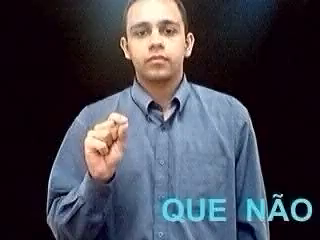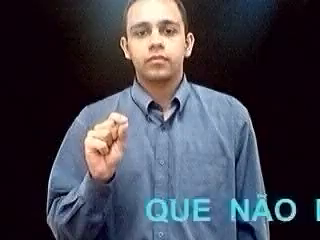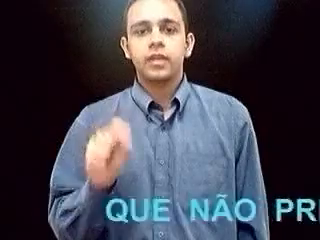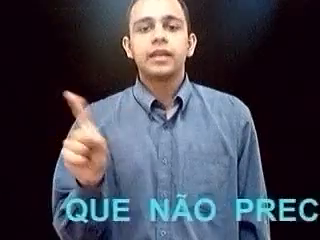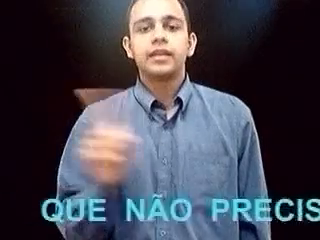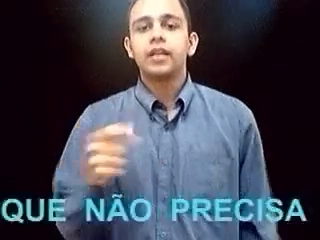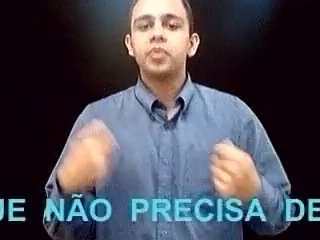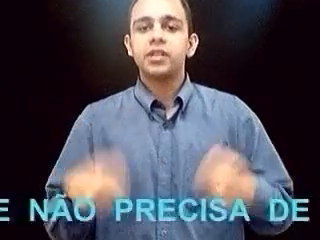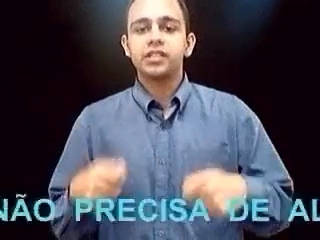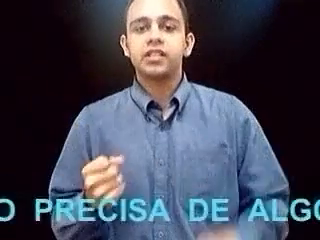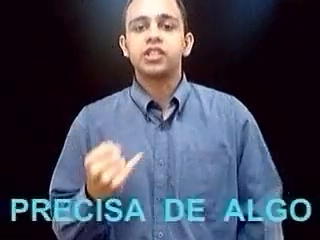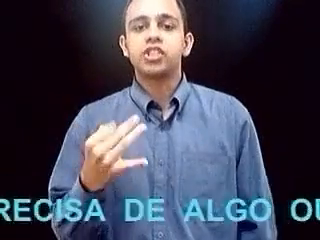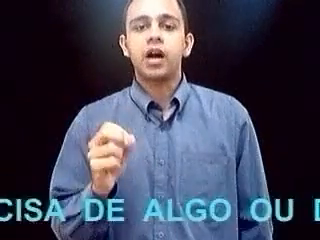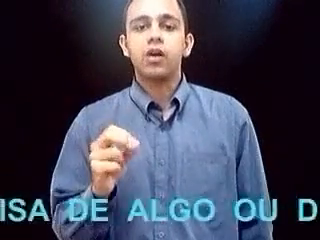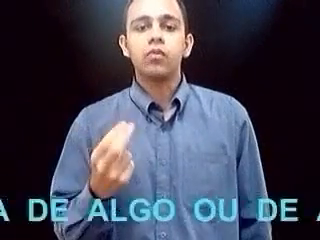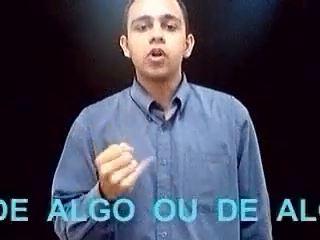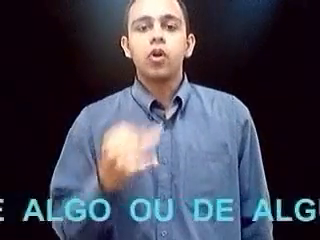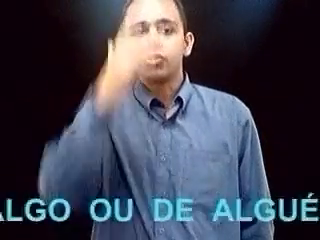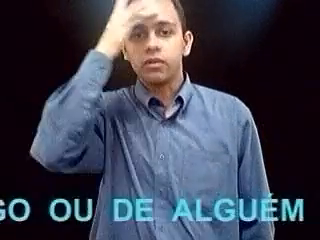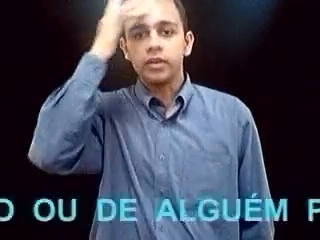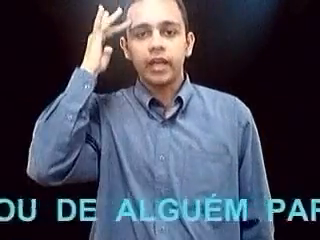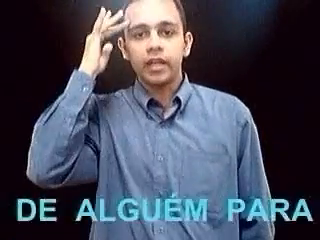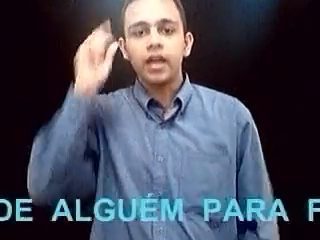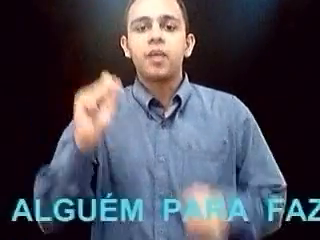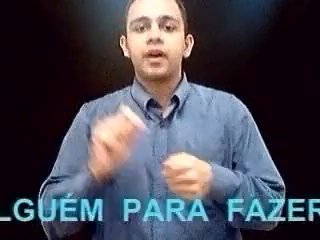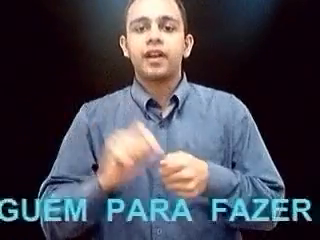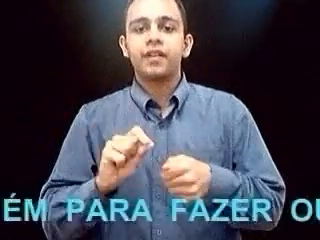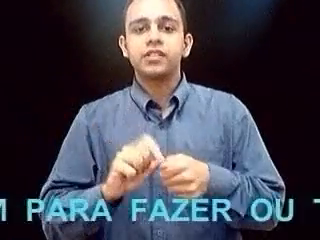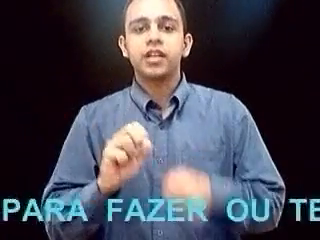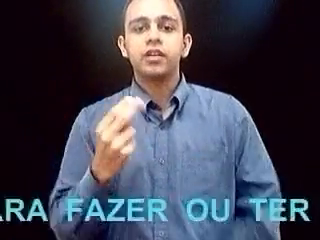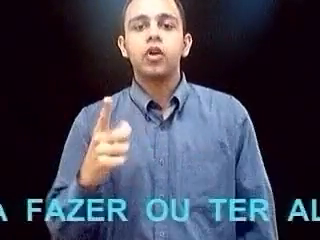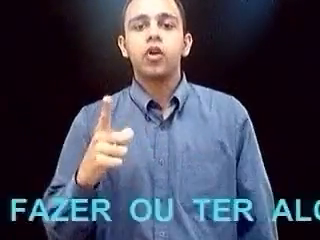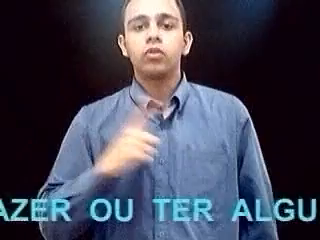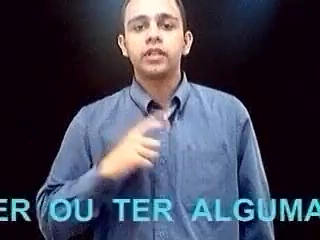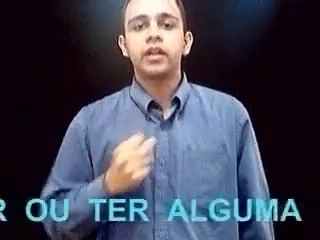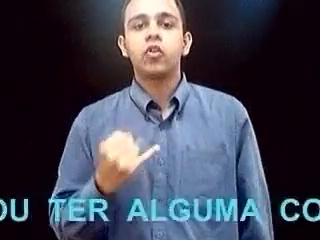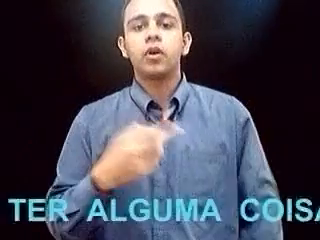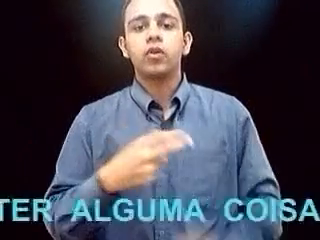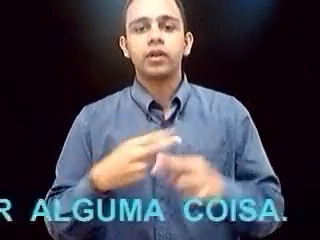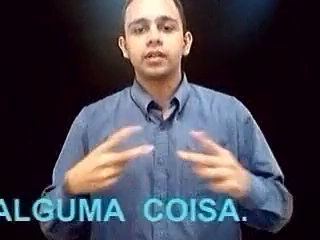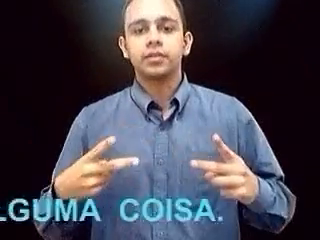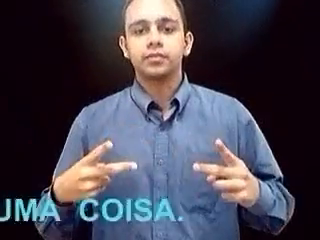iindependencia